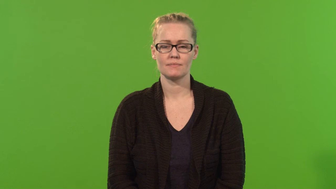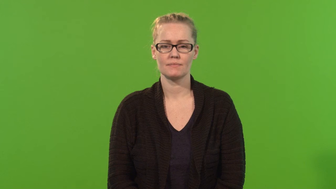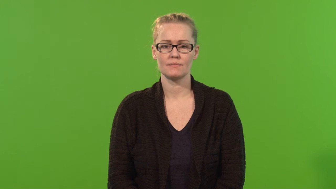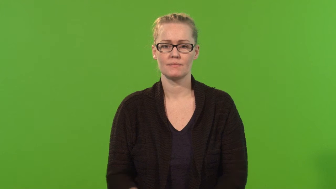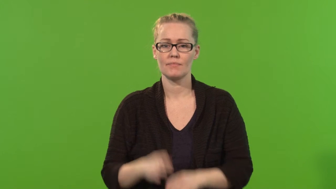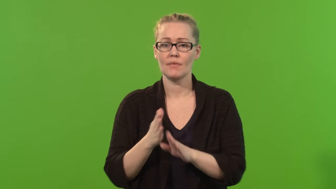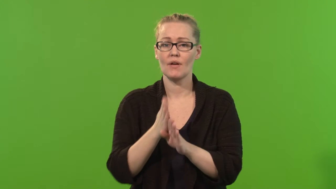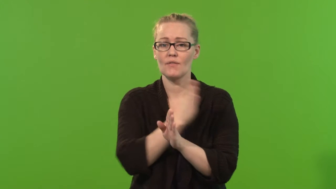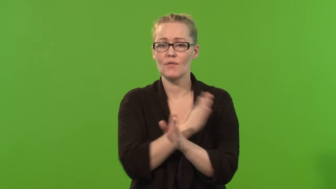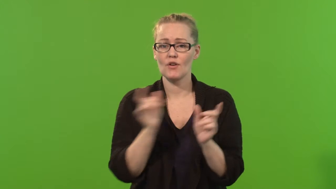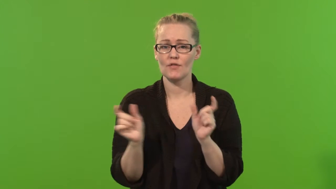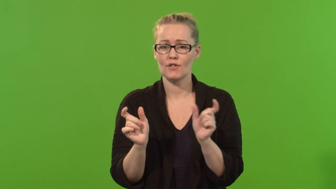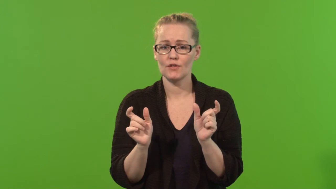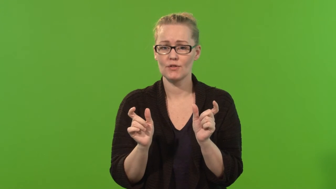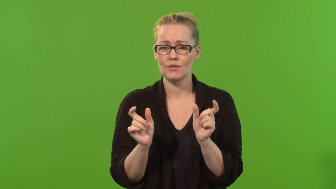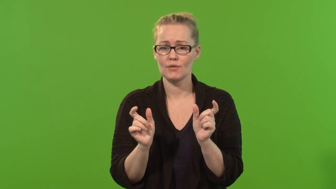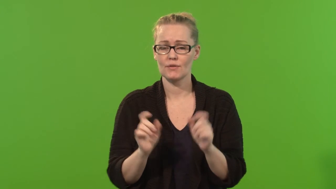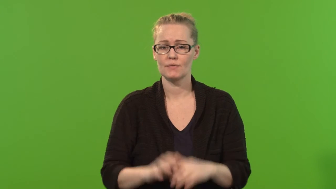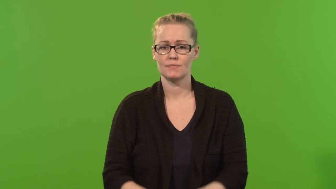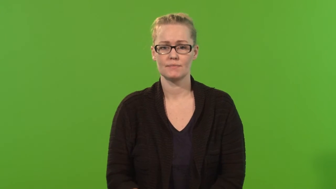forvörn